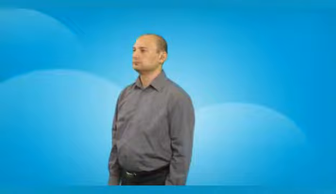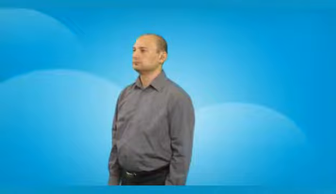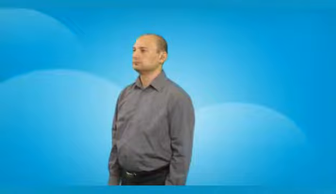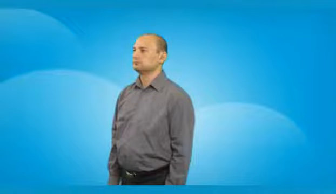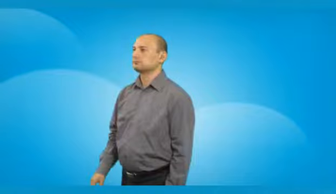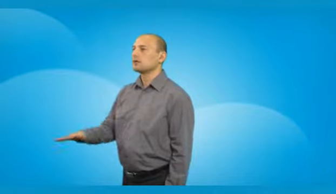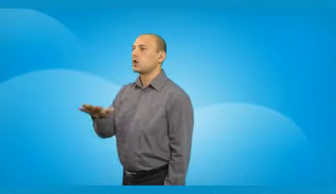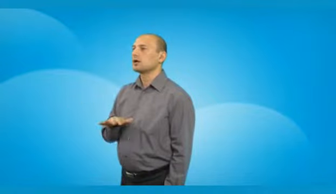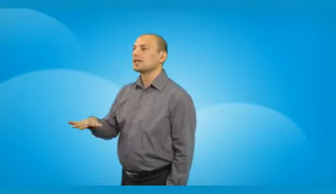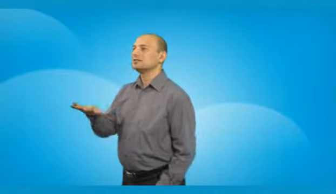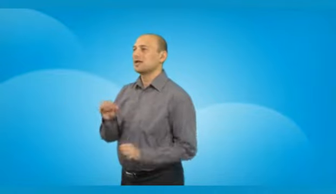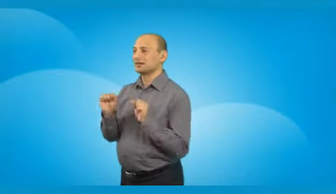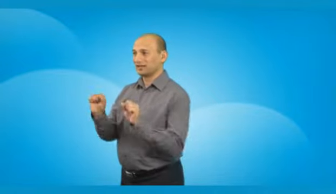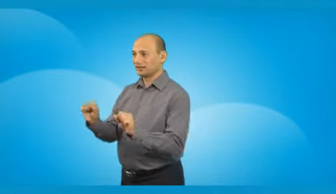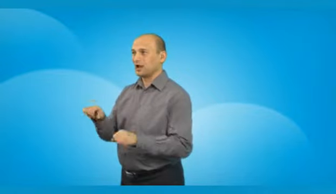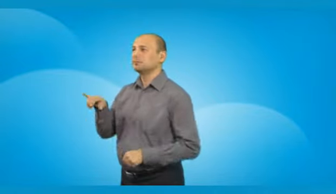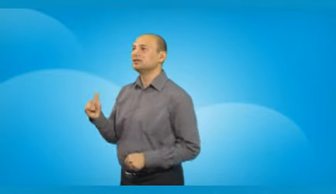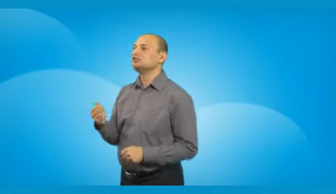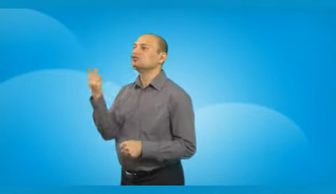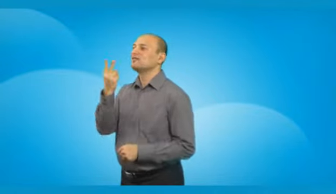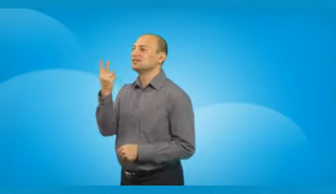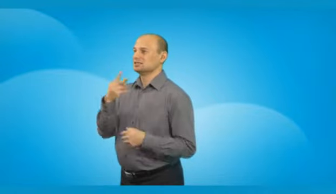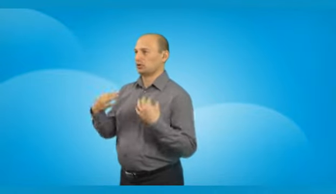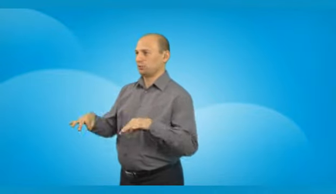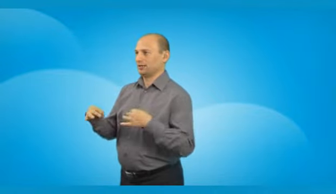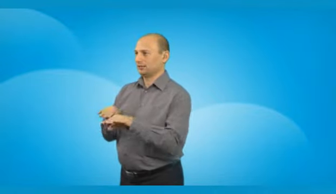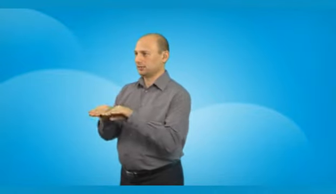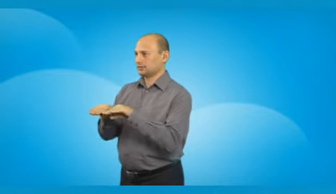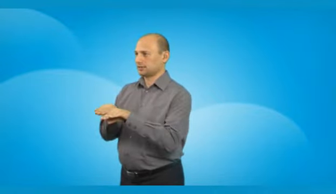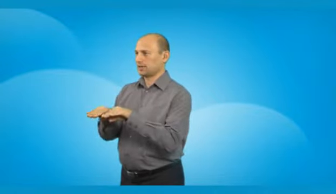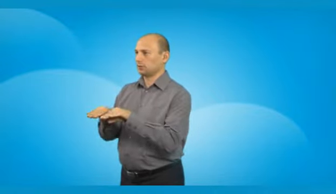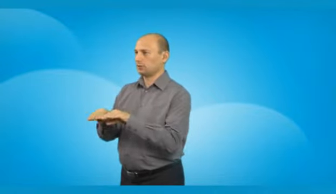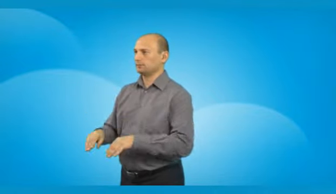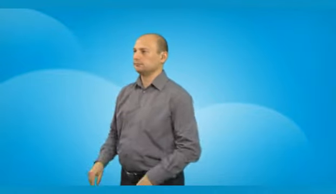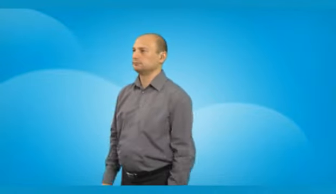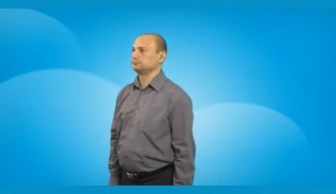Környezetvédelmi és Vízügyi Minisztérium